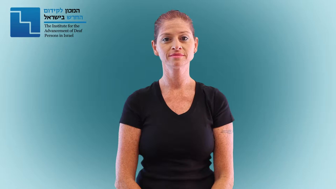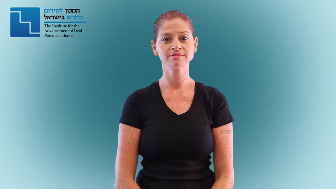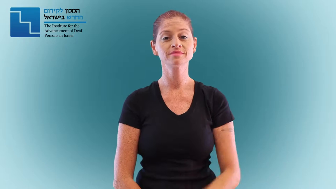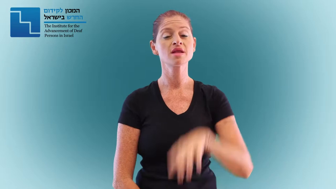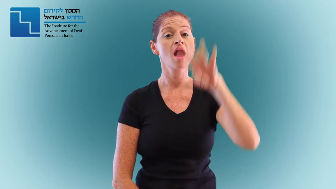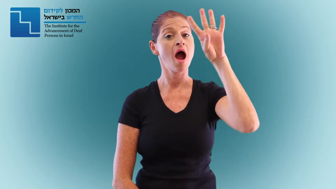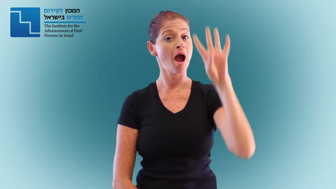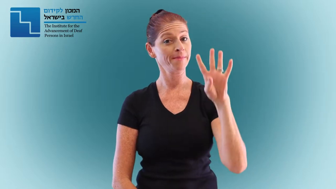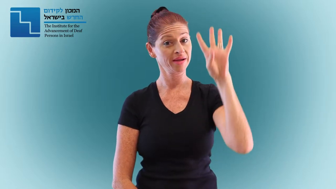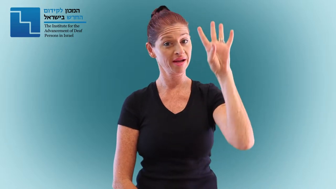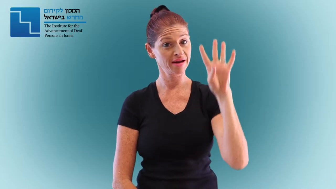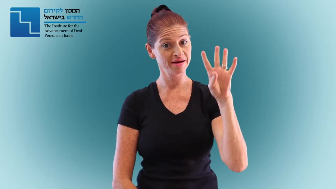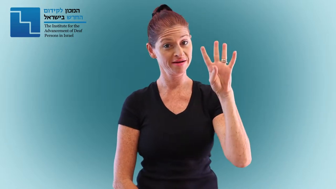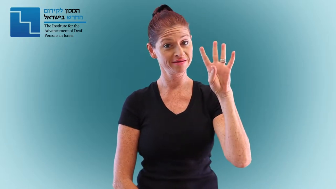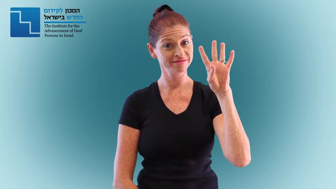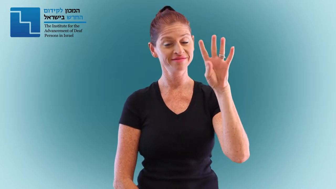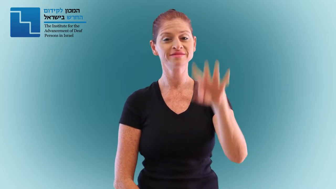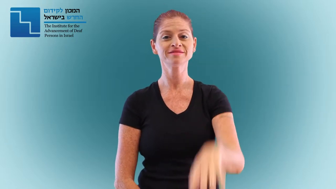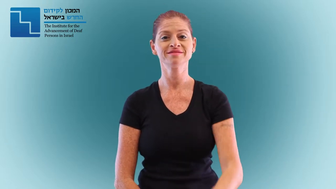אפריל